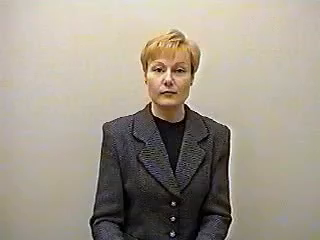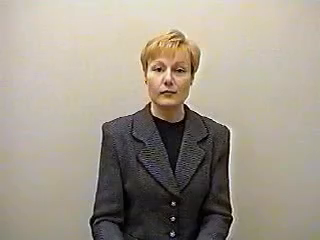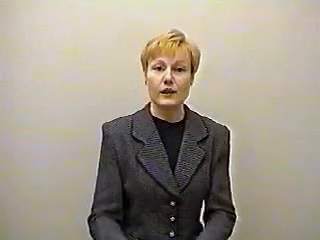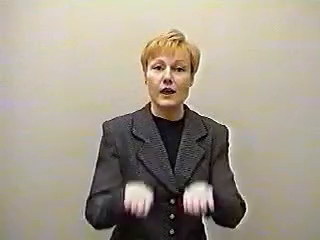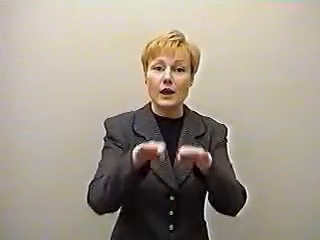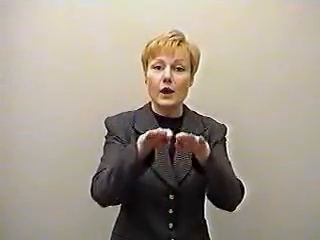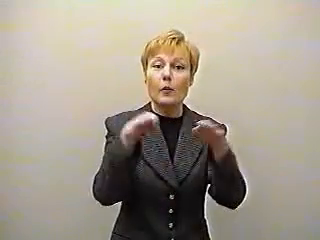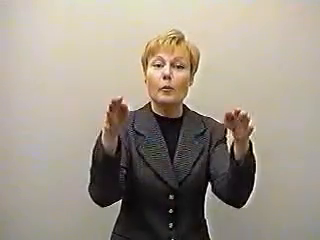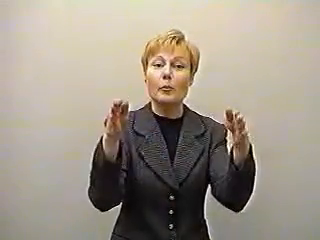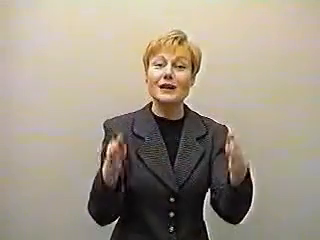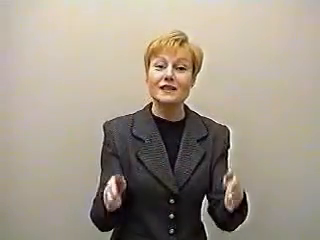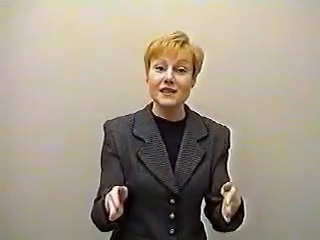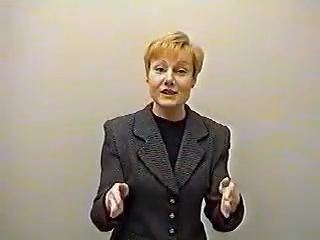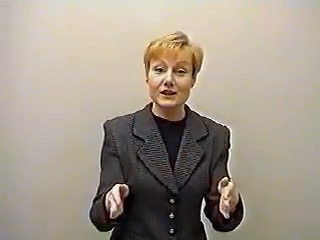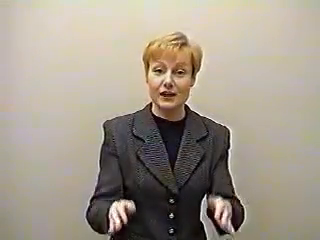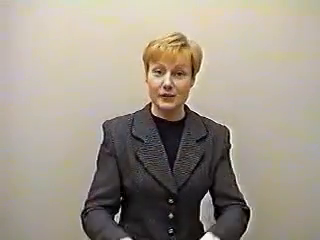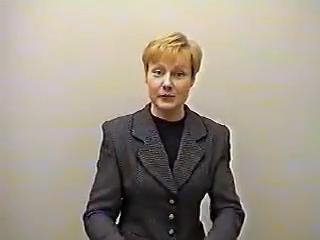посылка